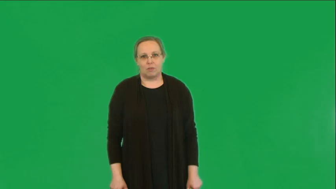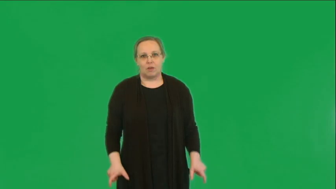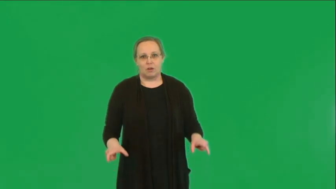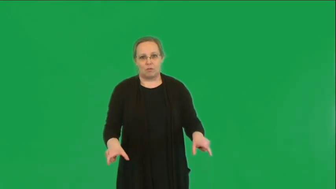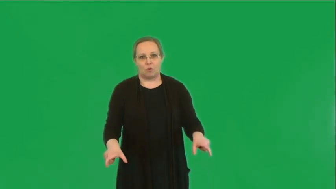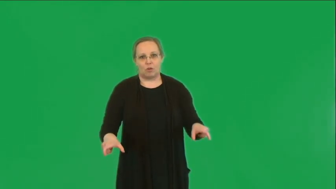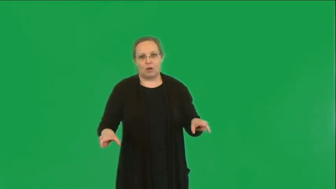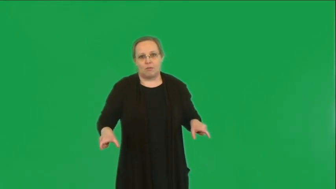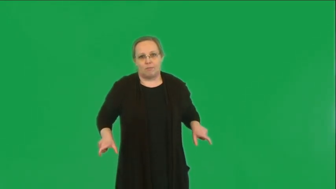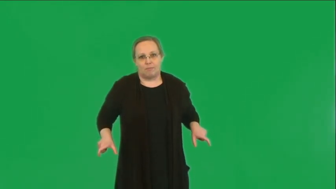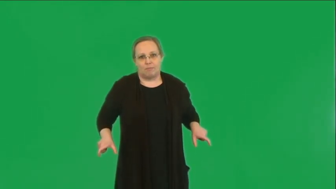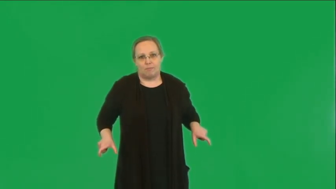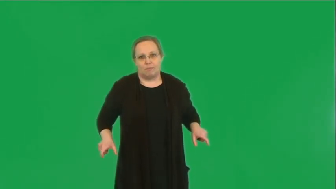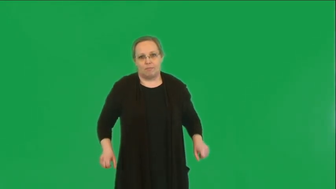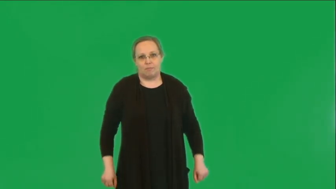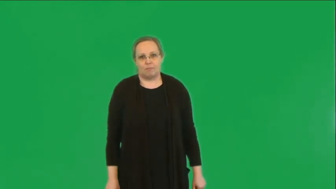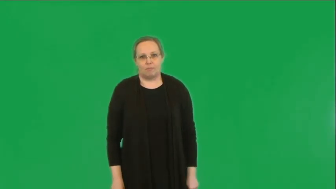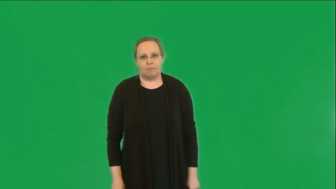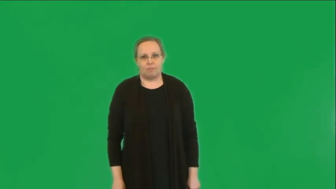fotel